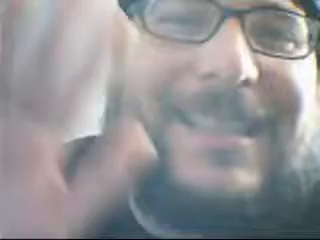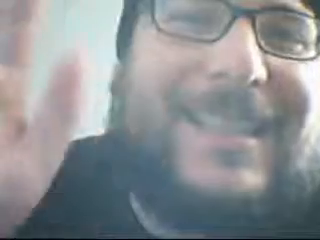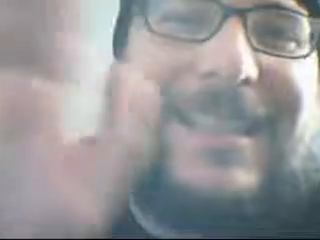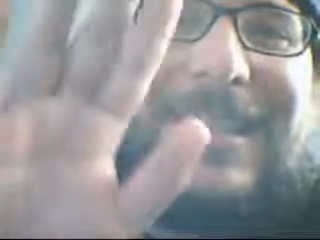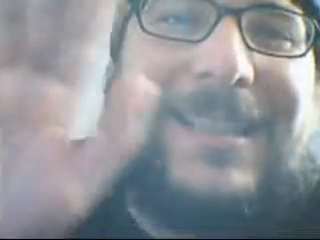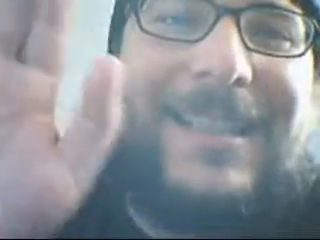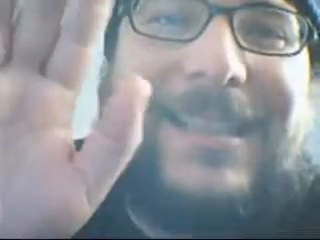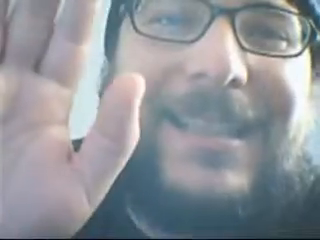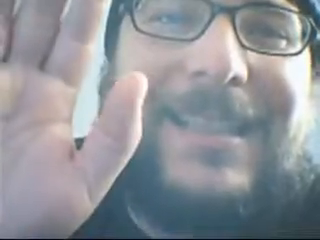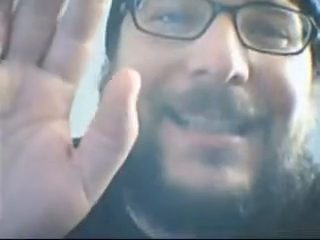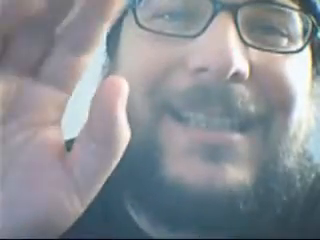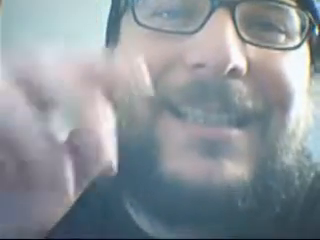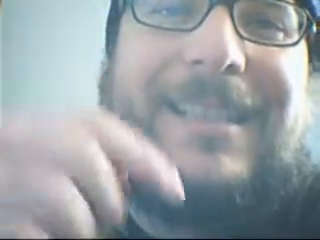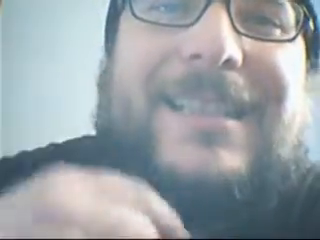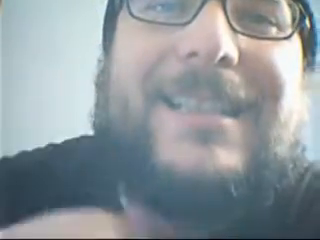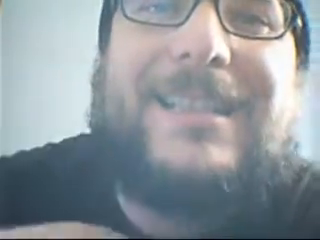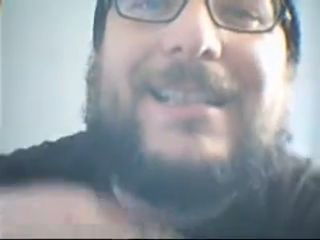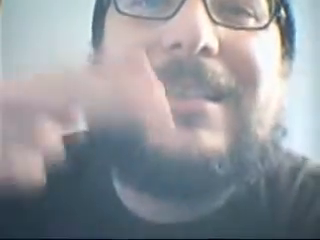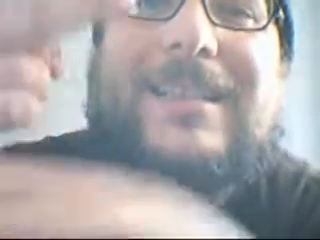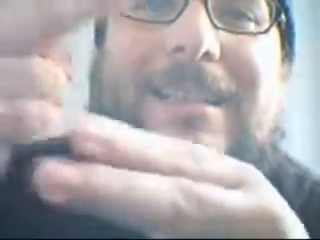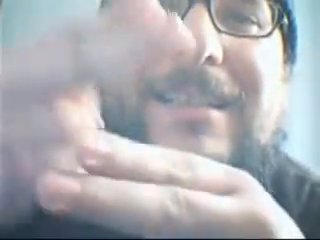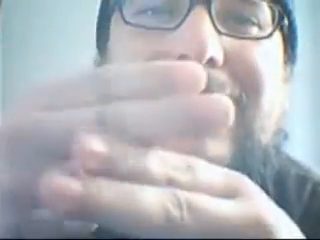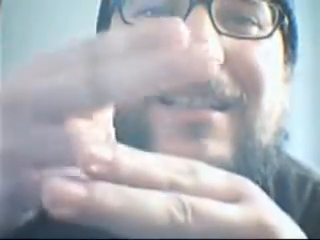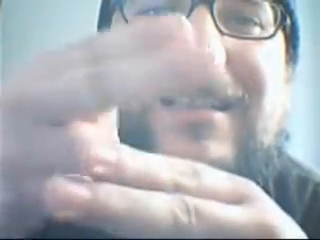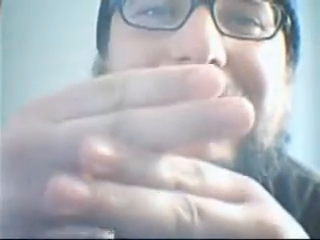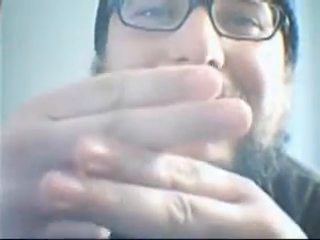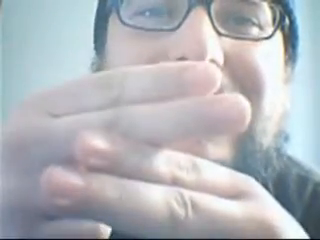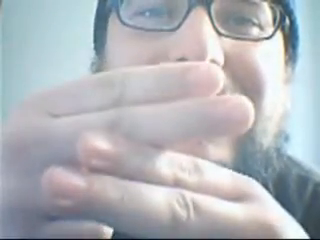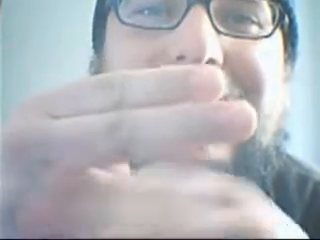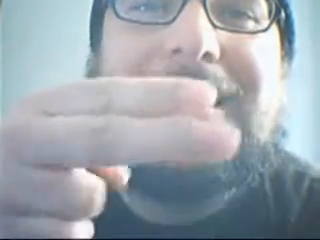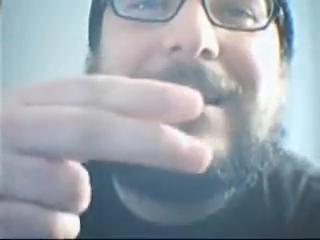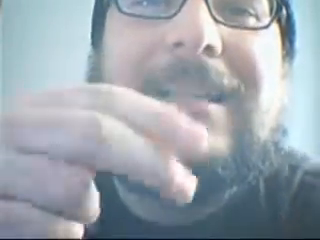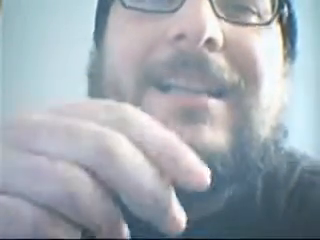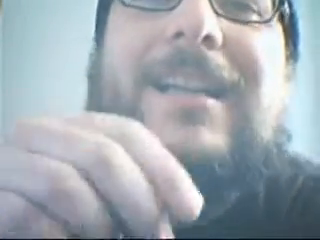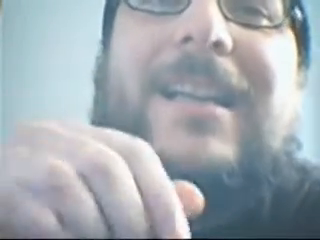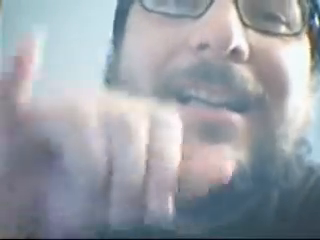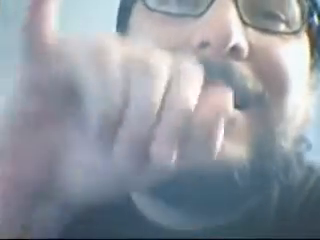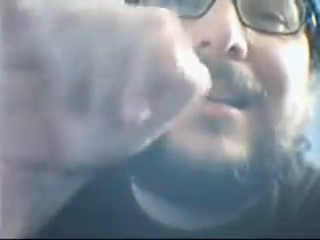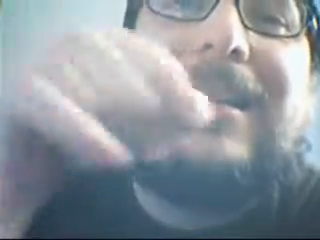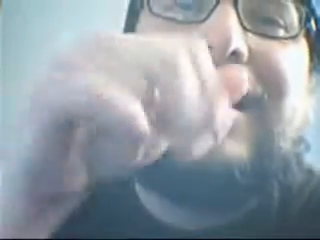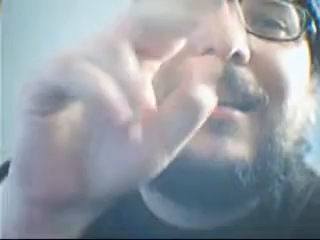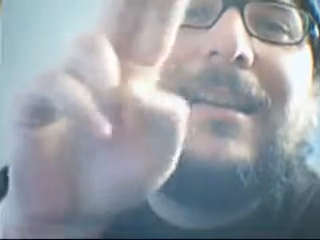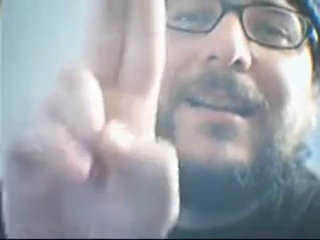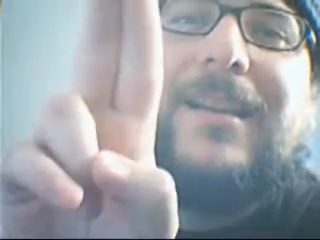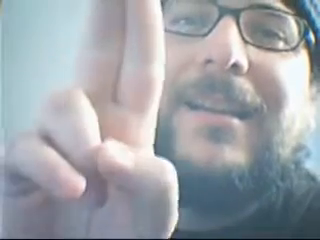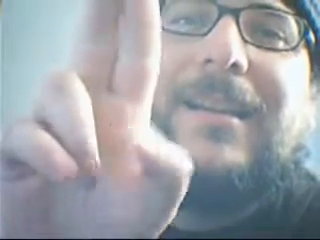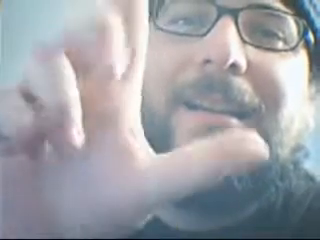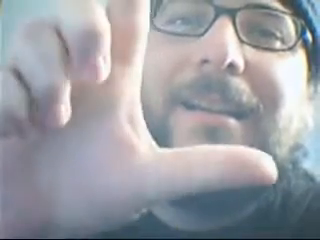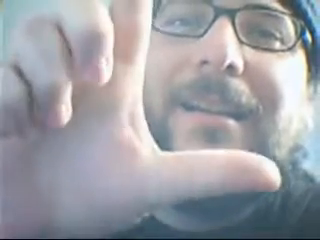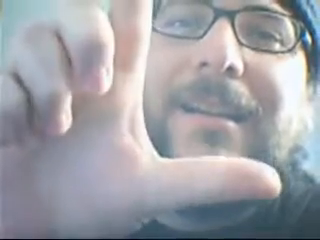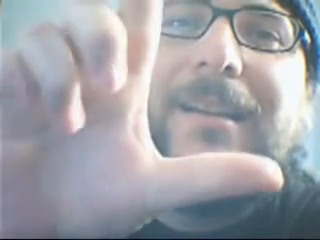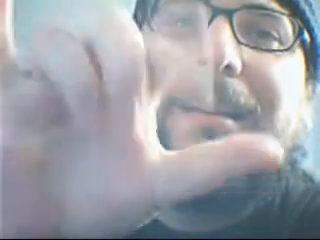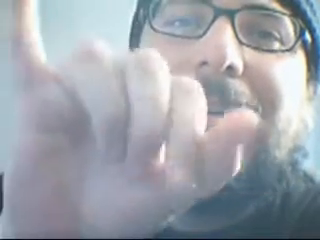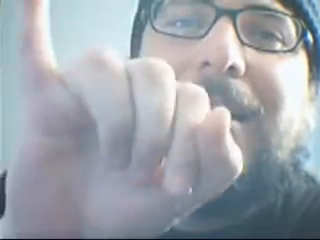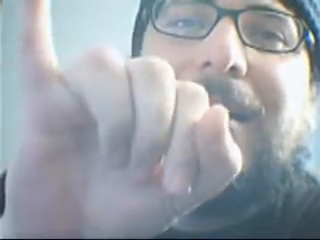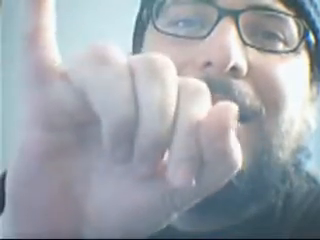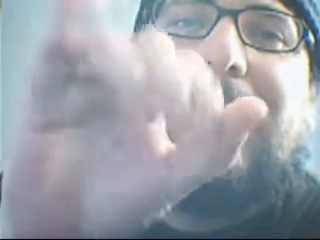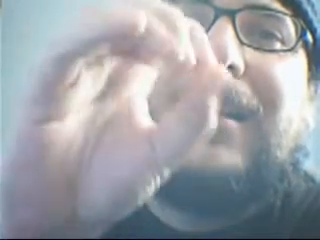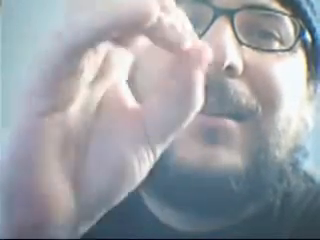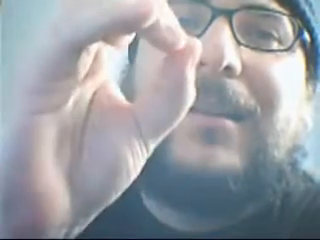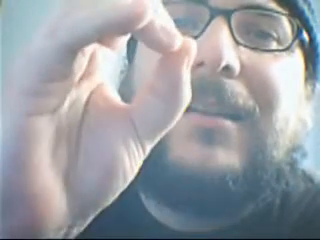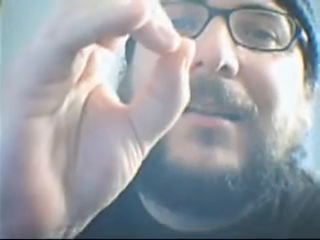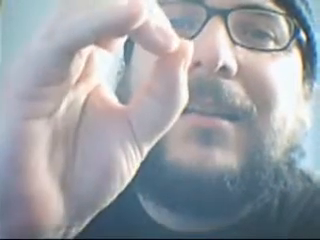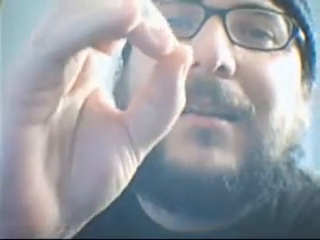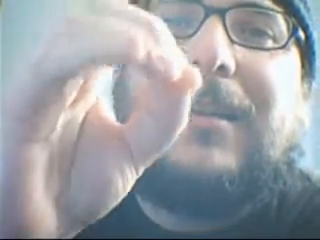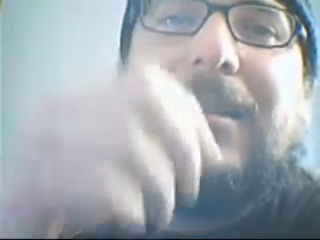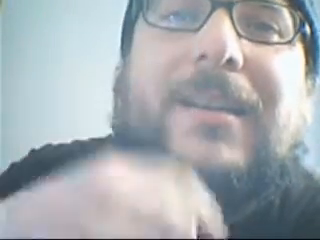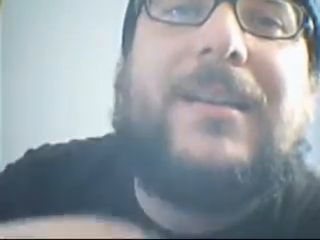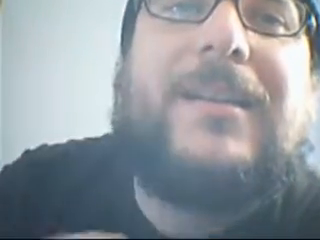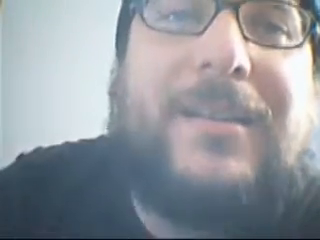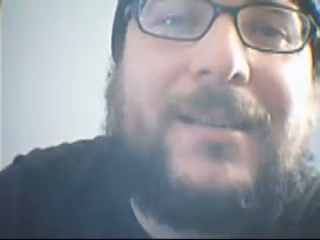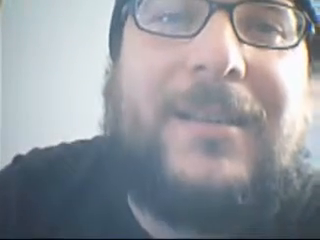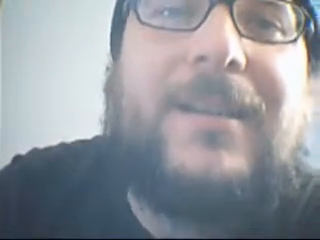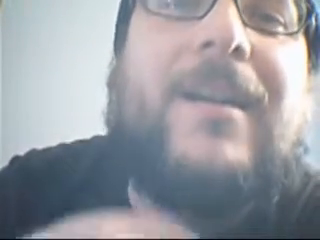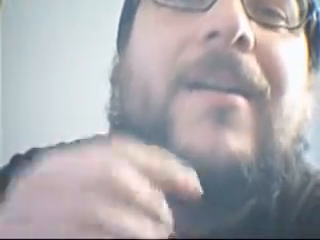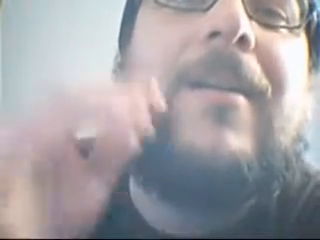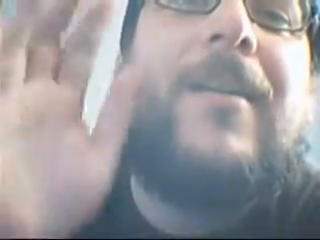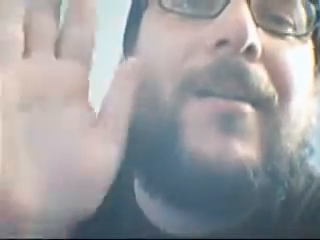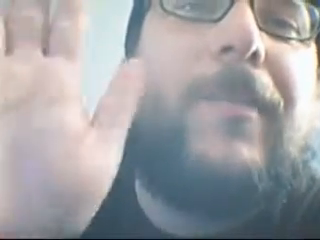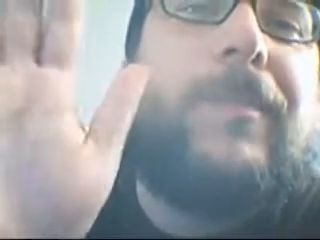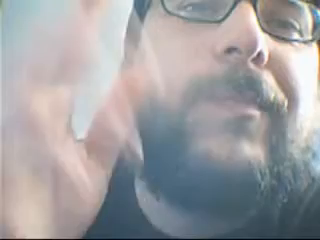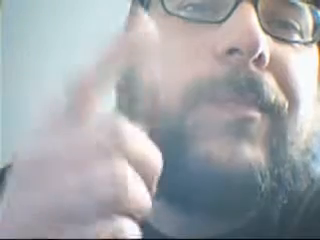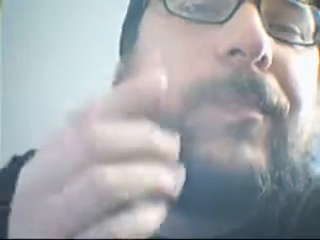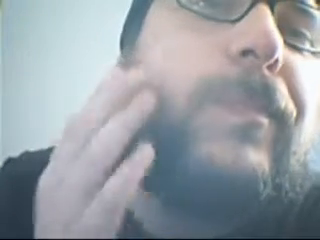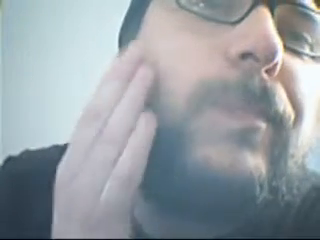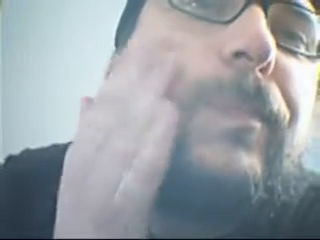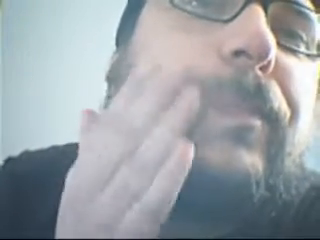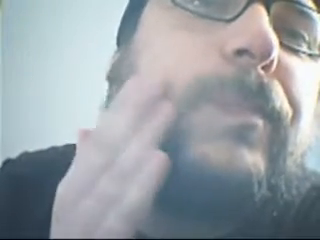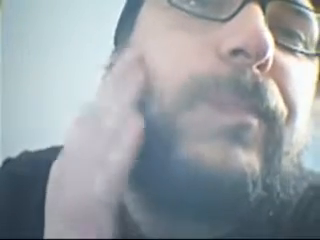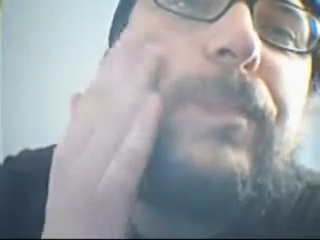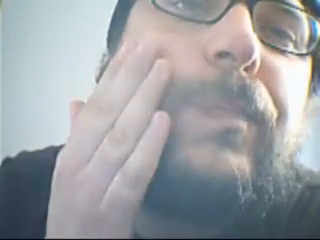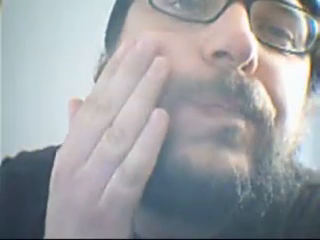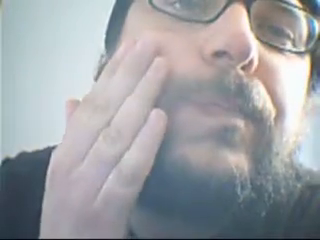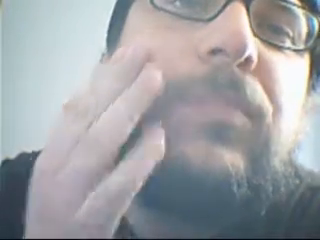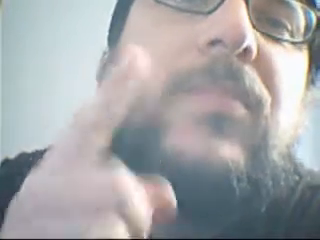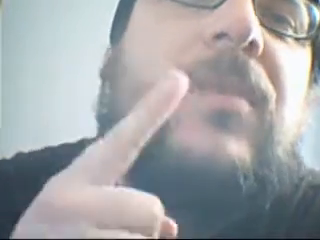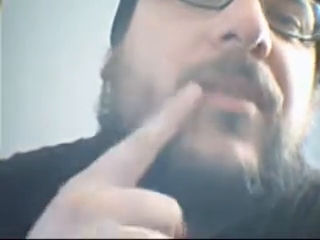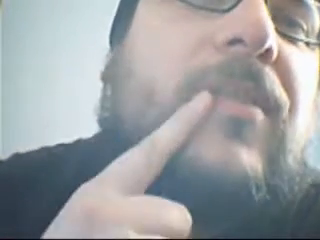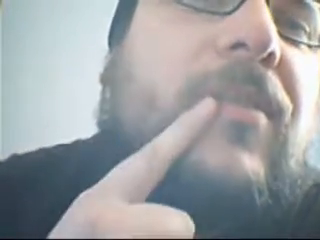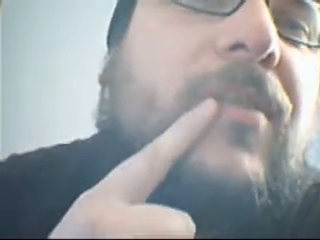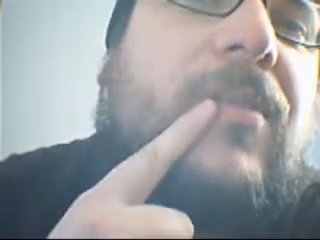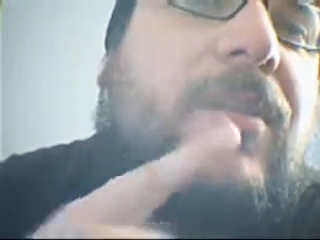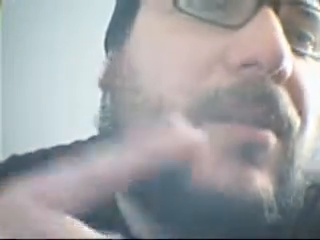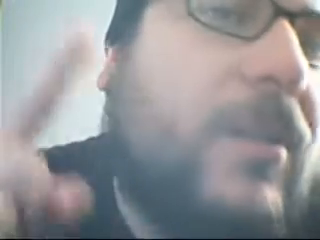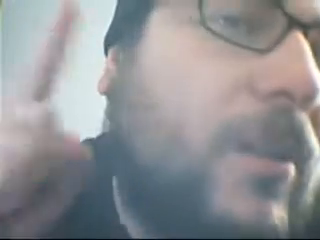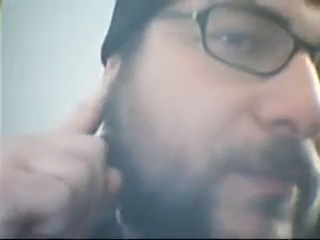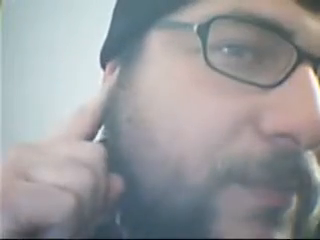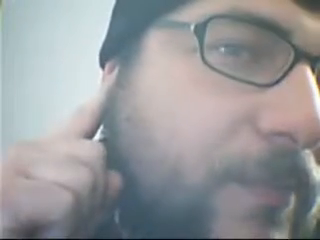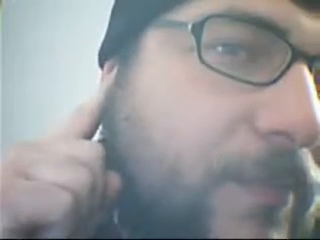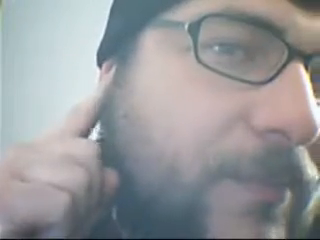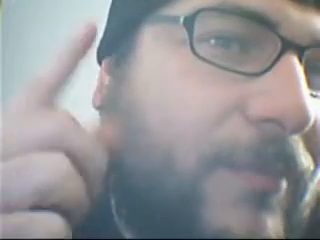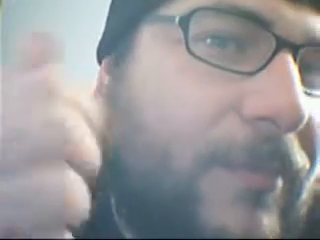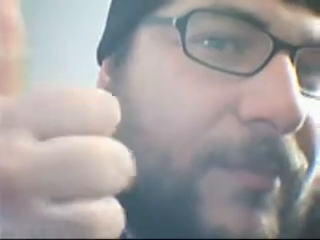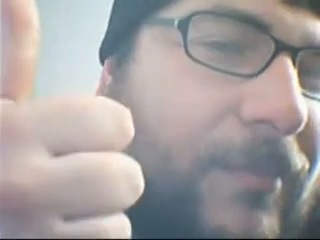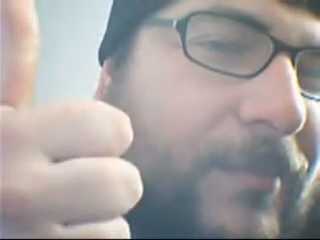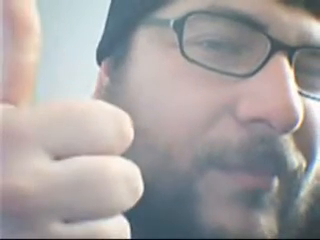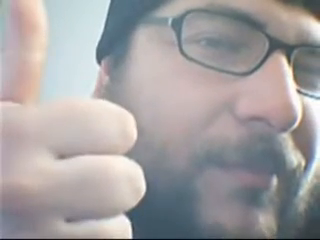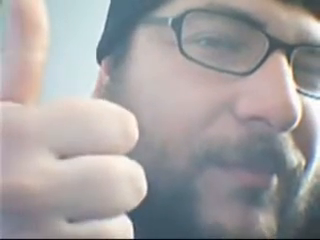INGLES